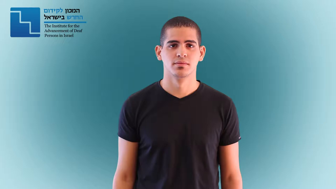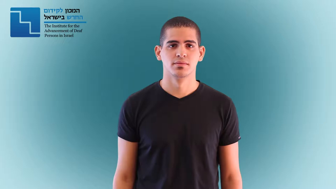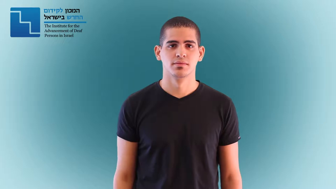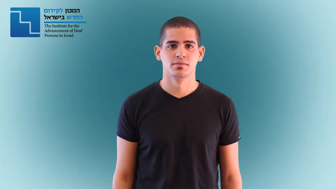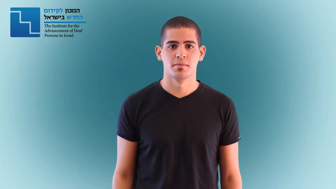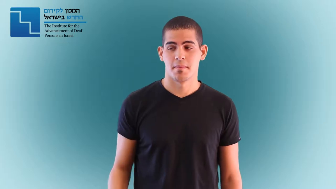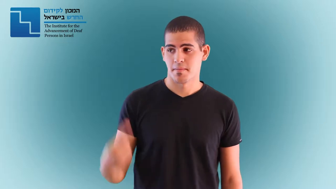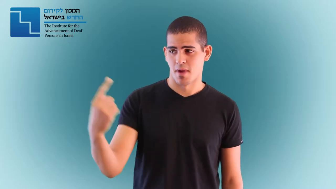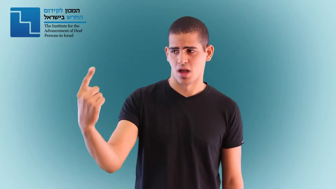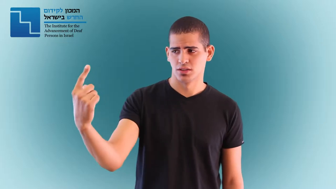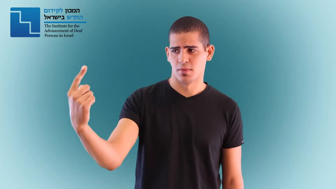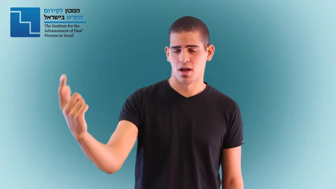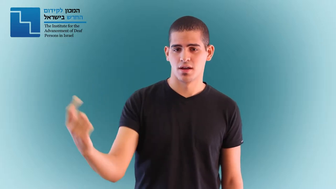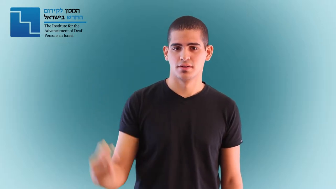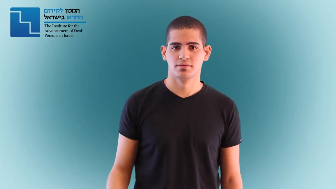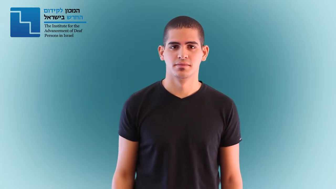בעצמה